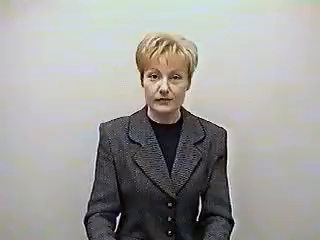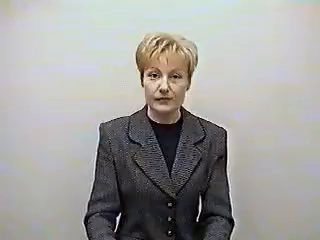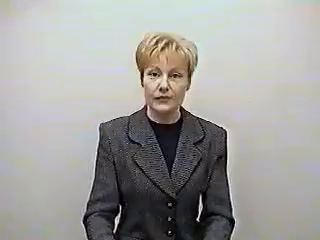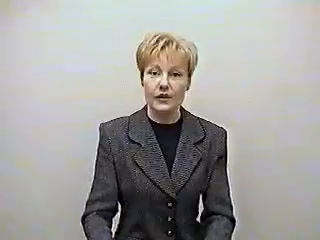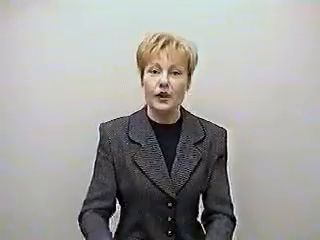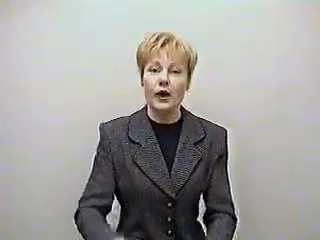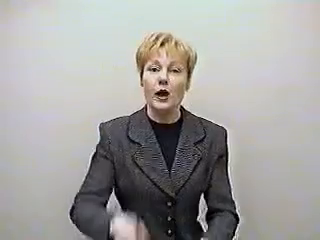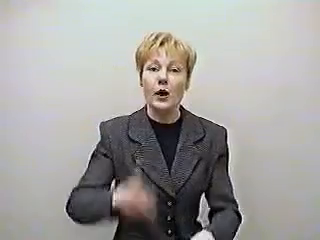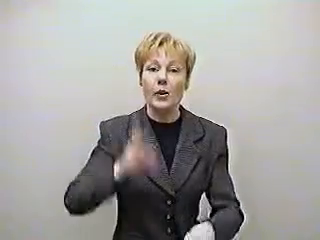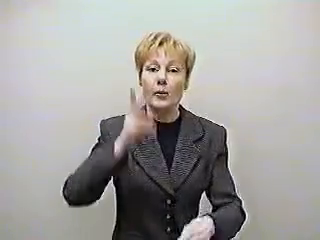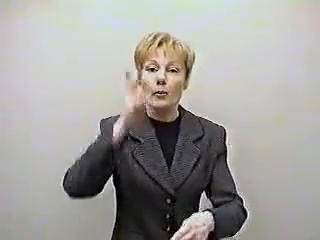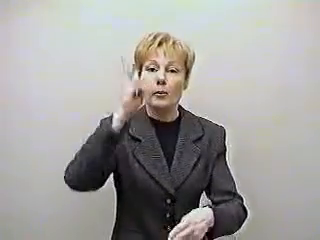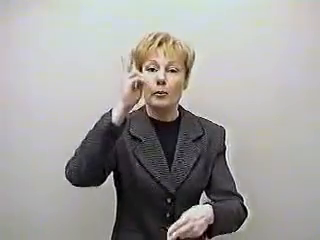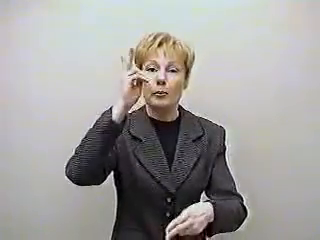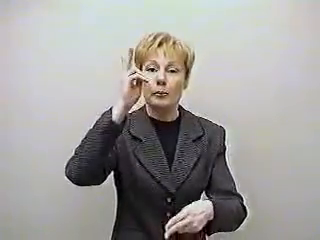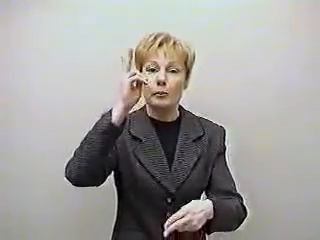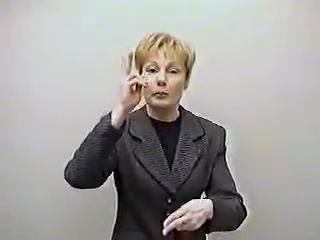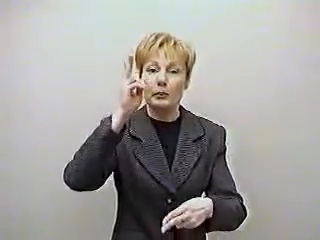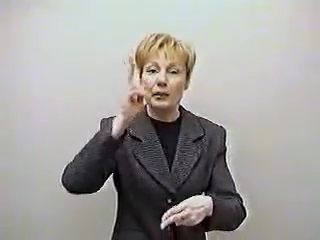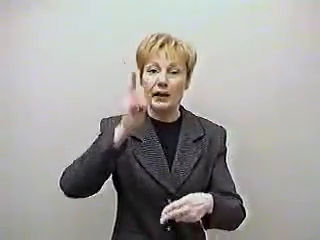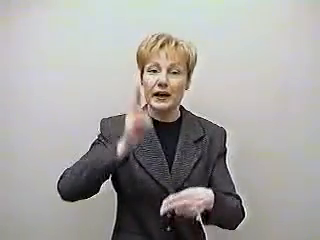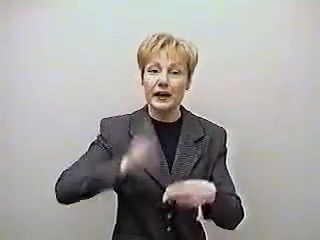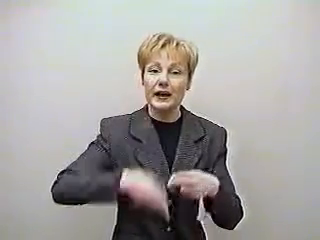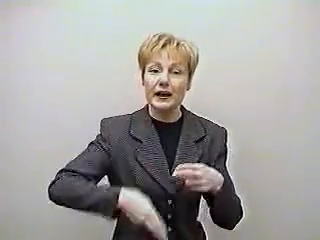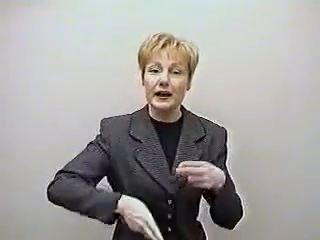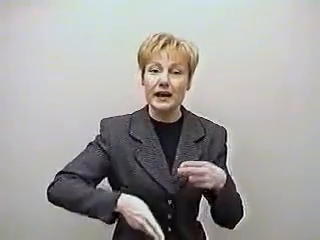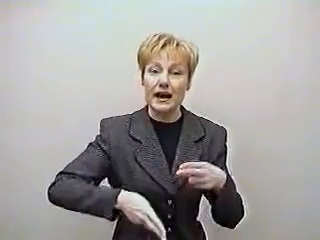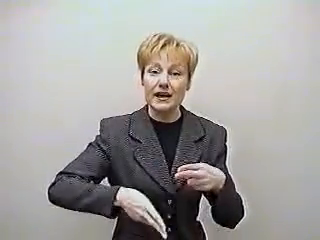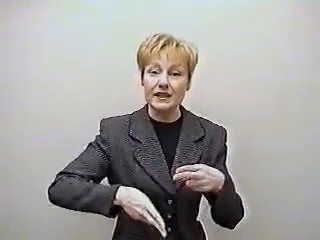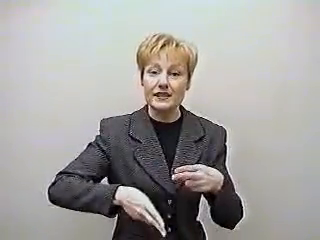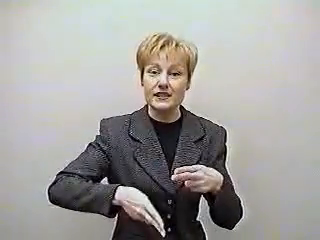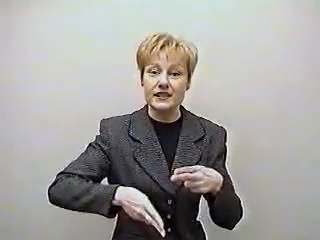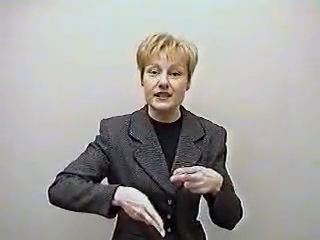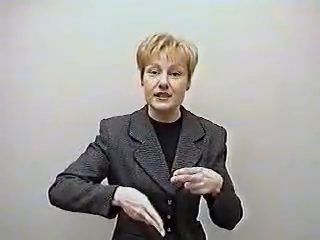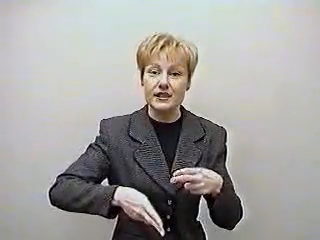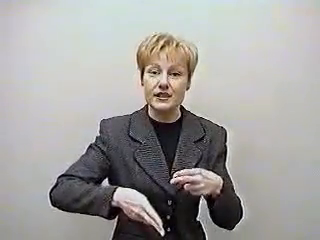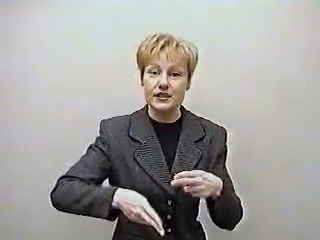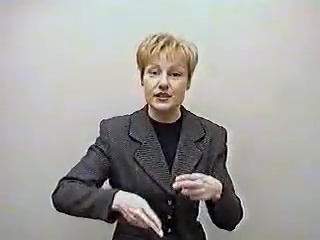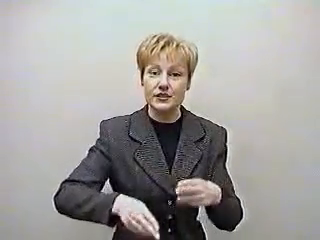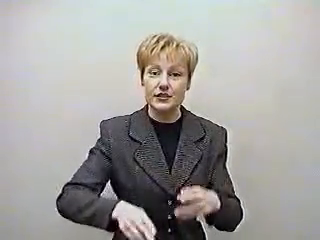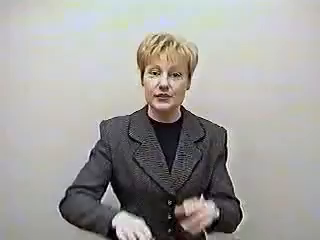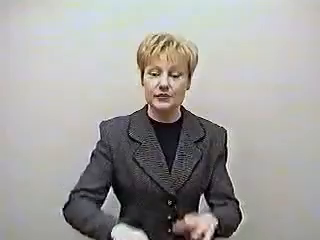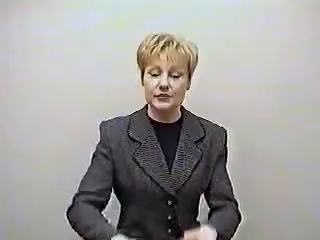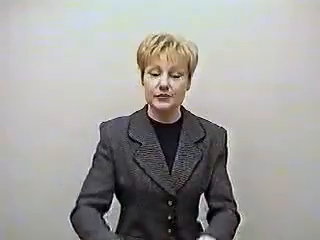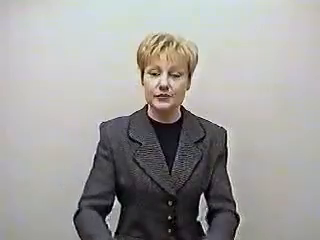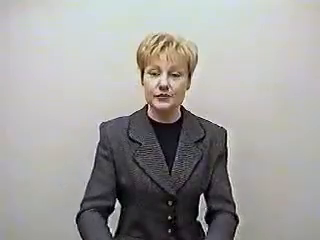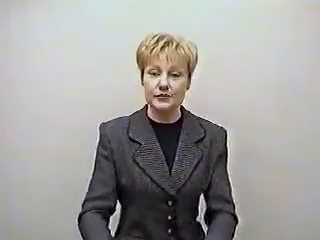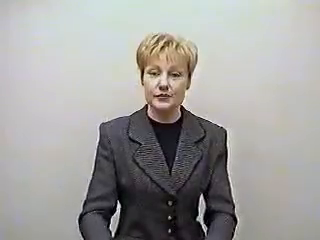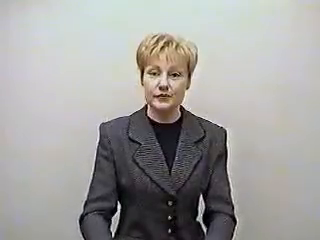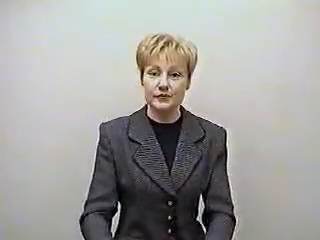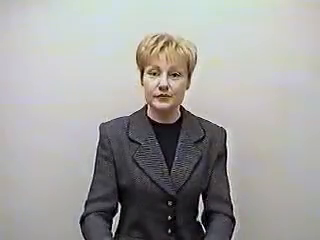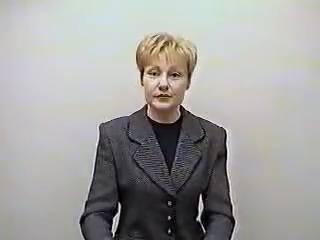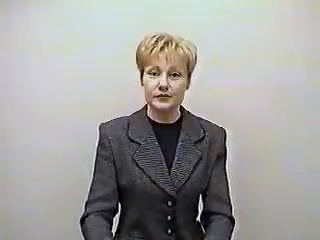прекратить